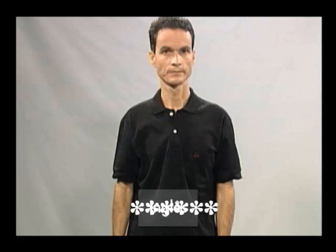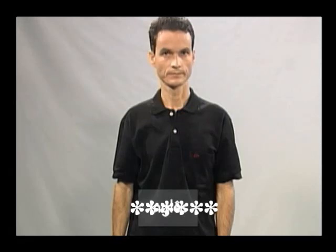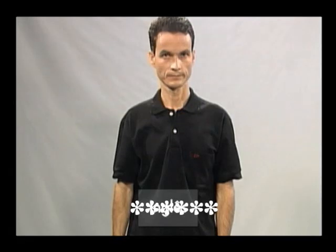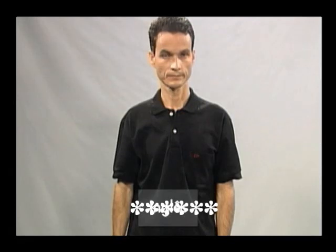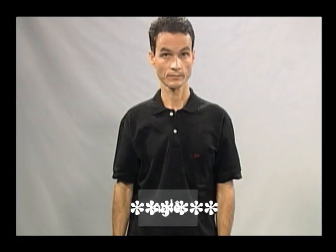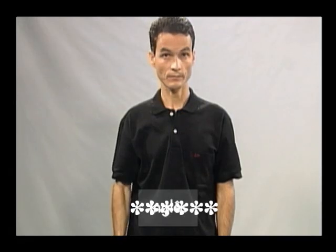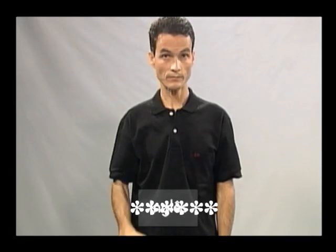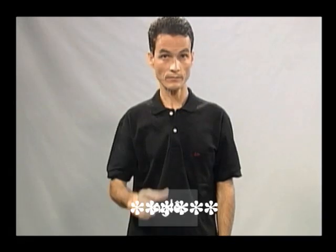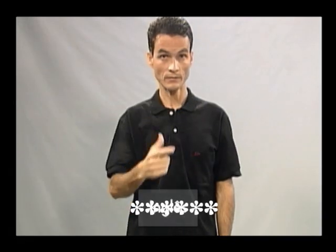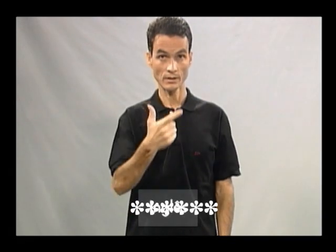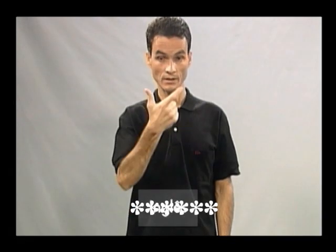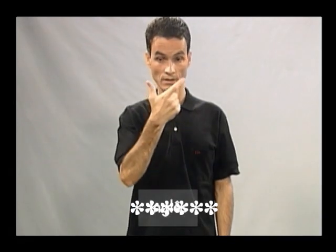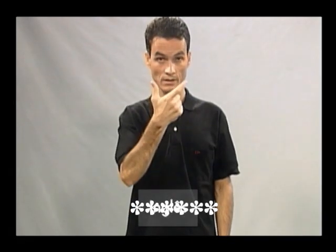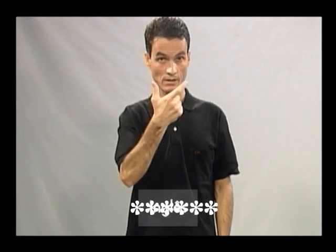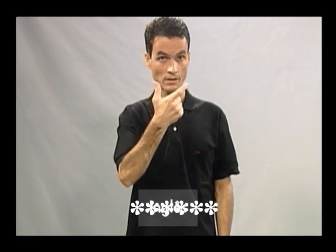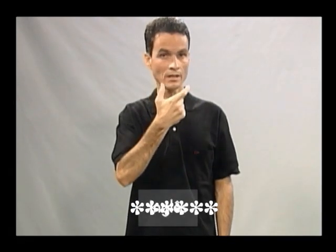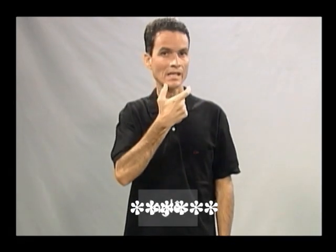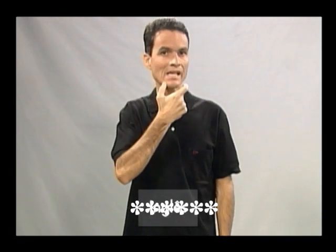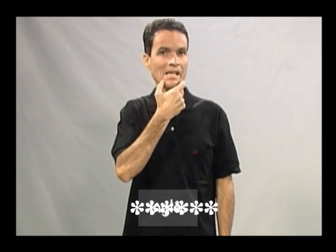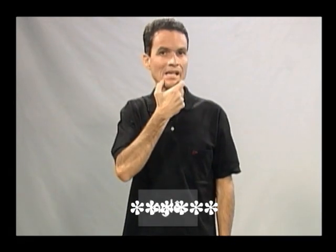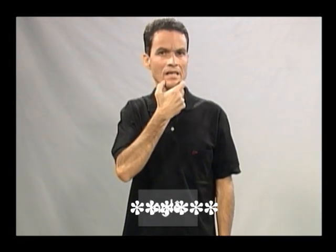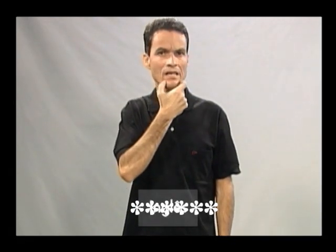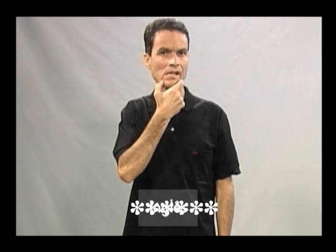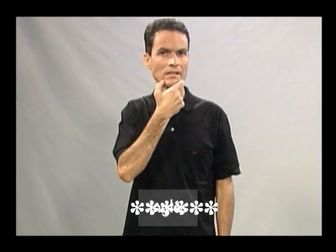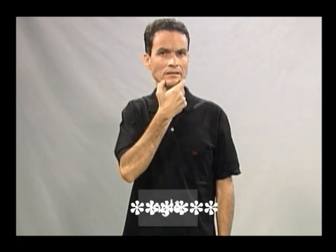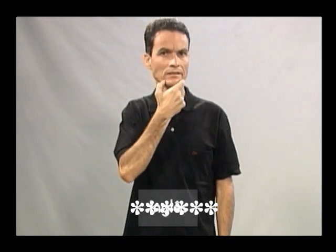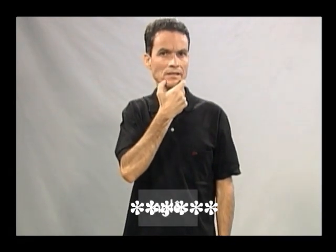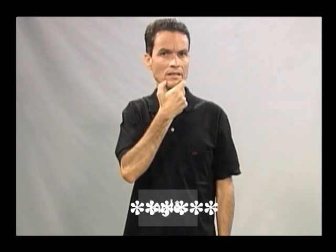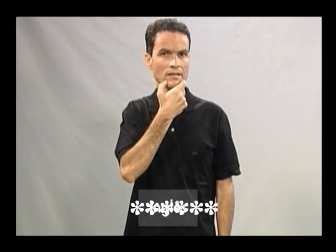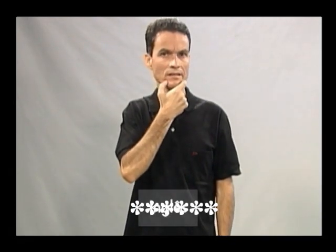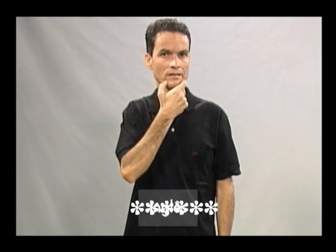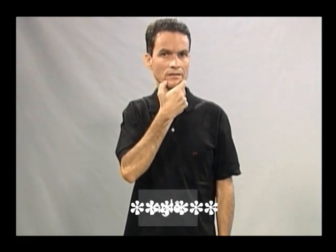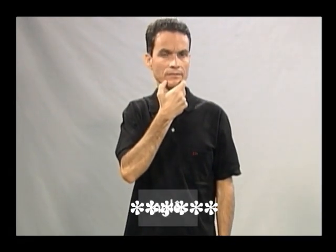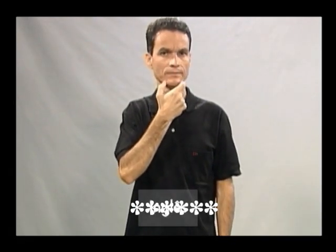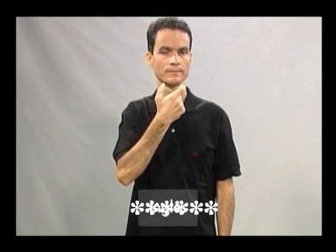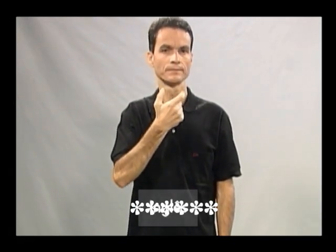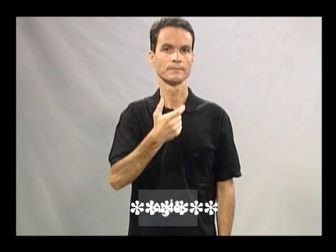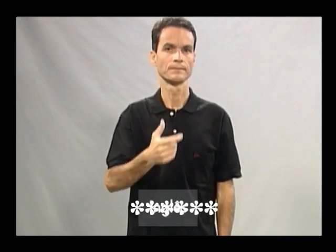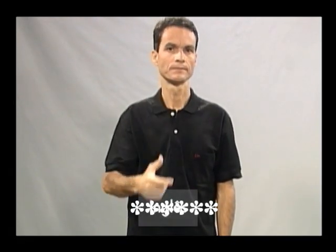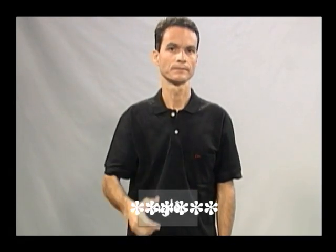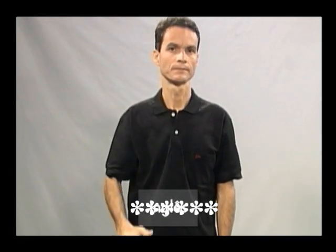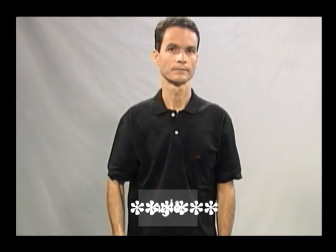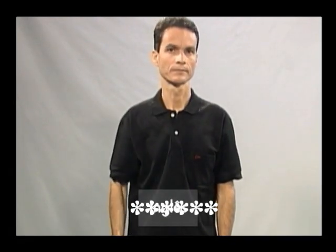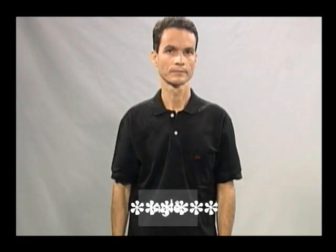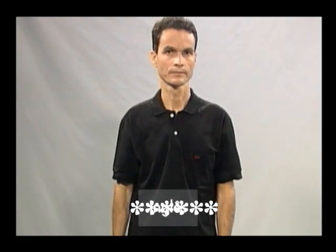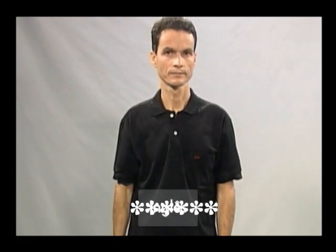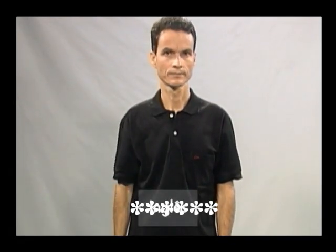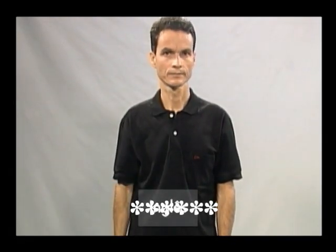disciplina